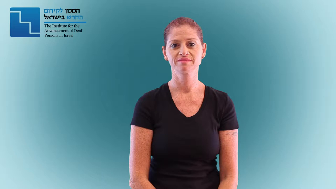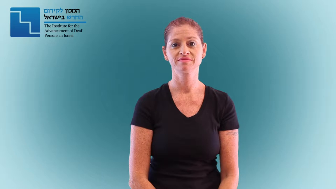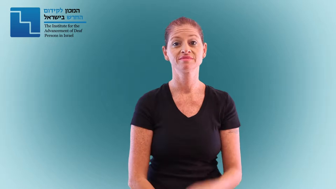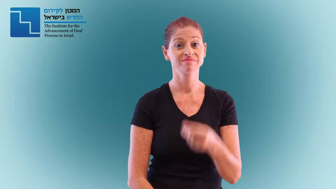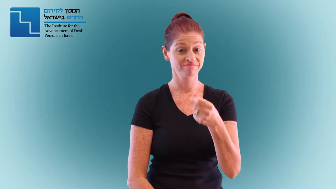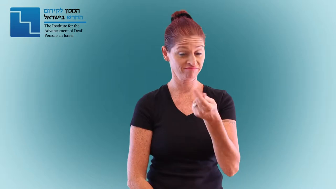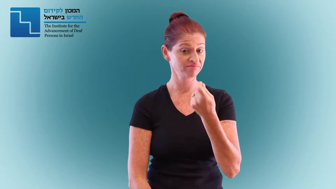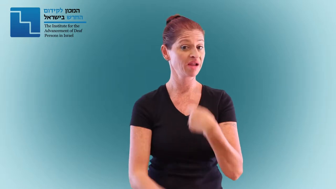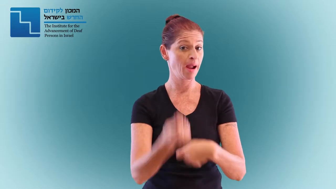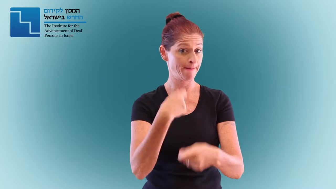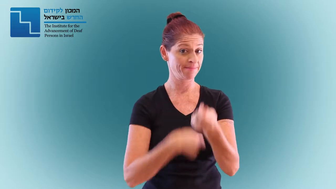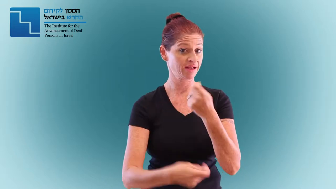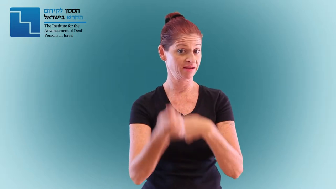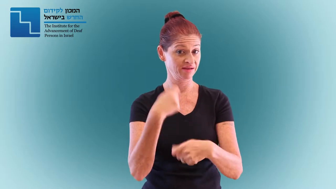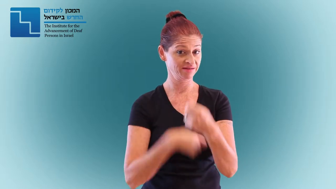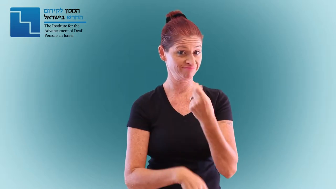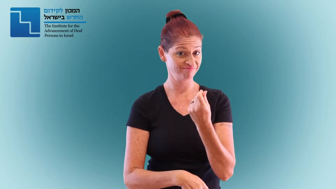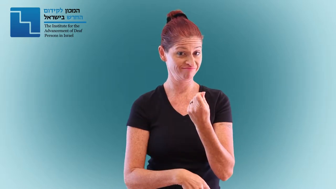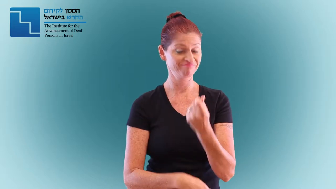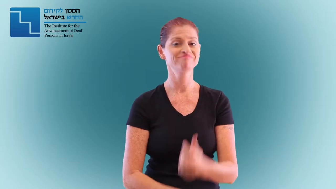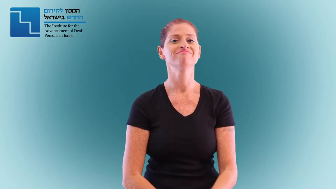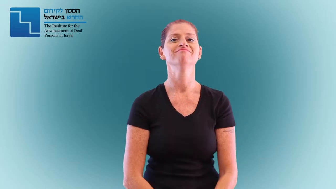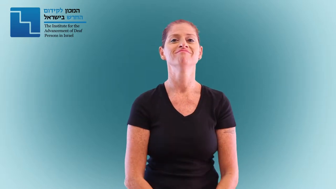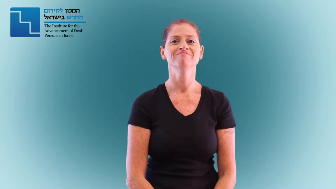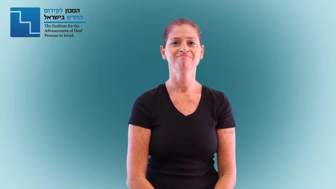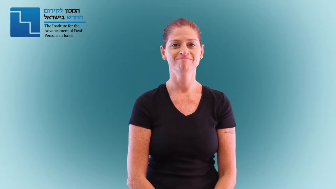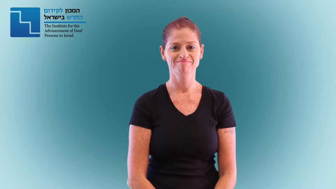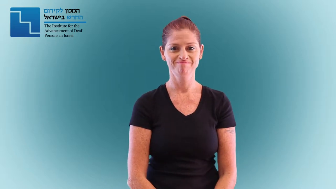להמיר